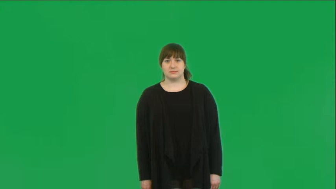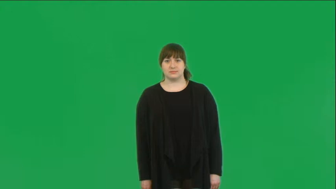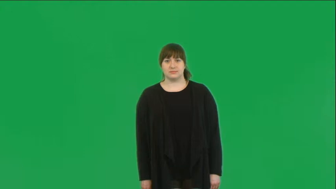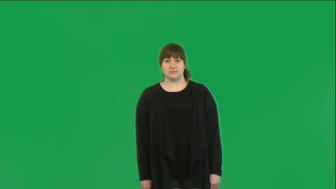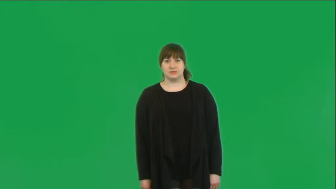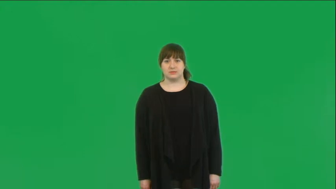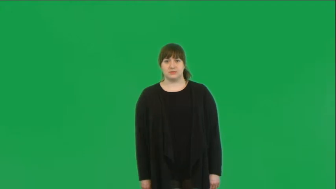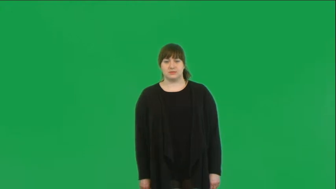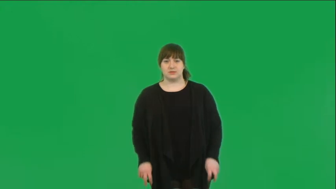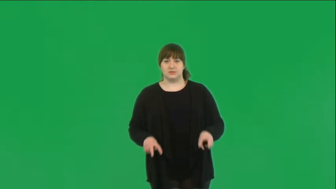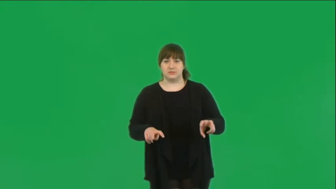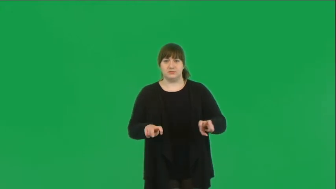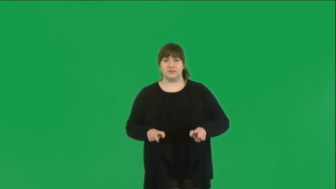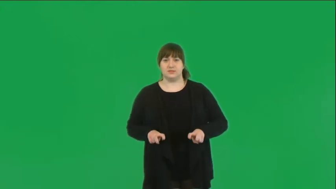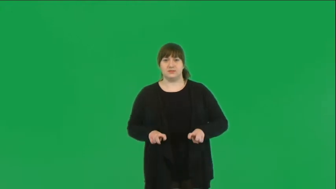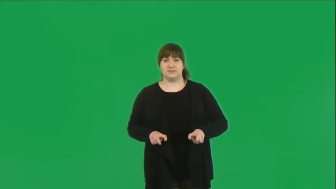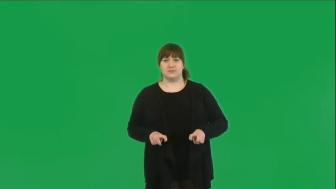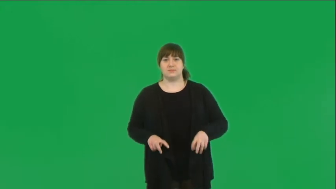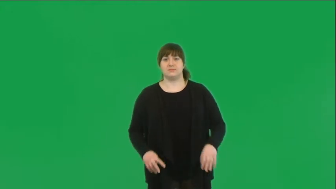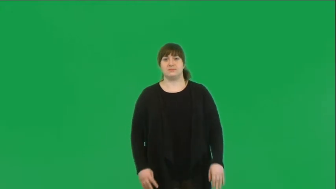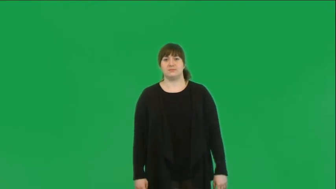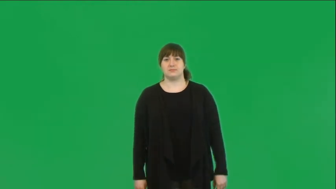wyścig